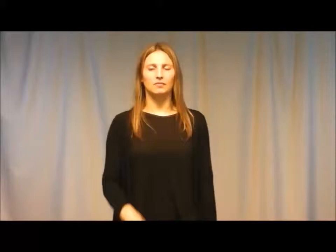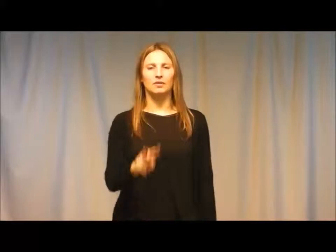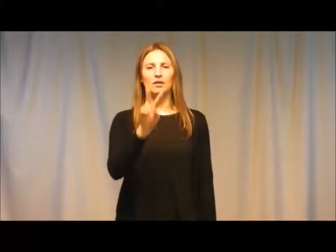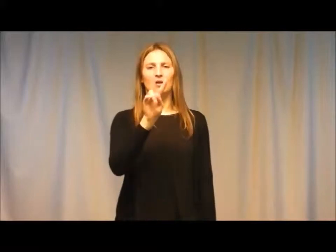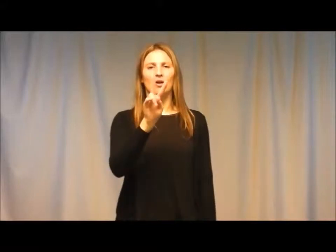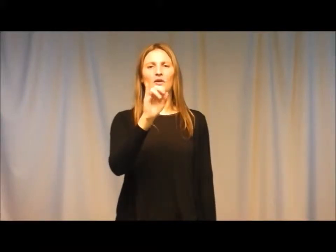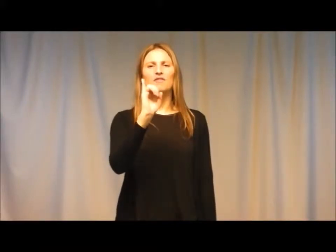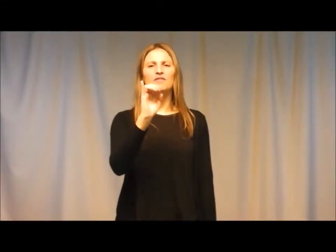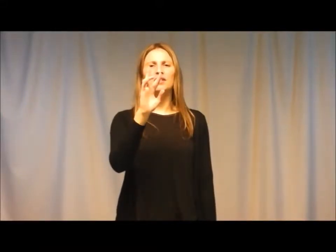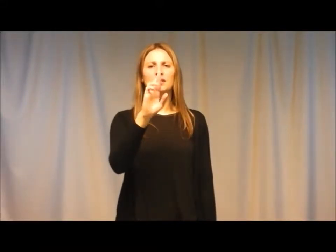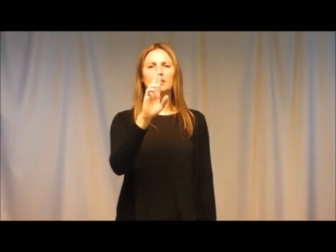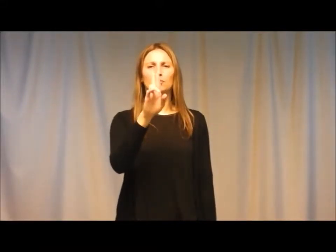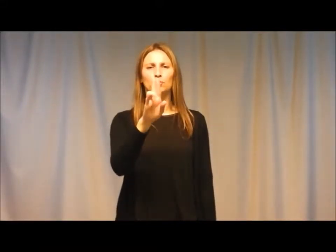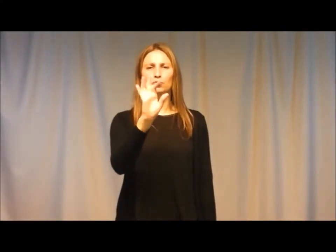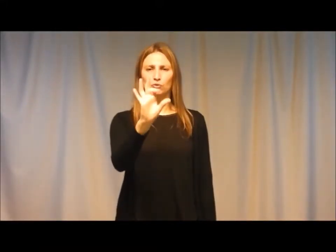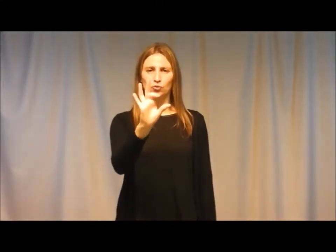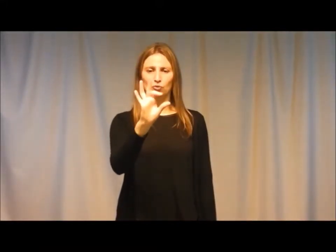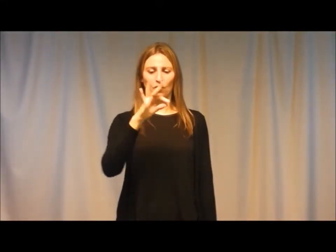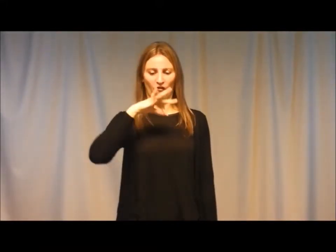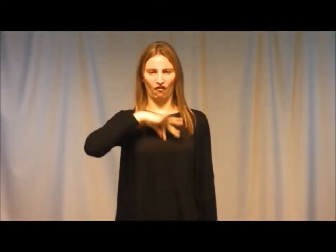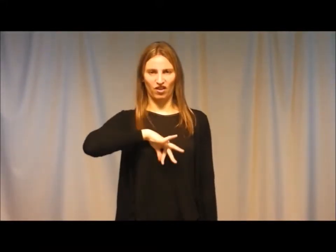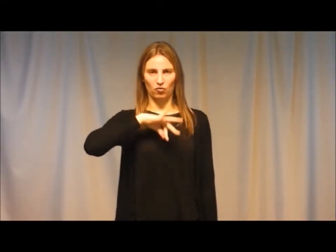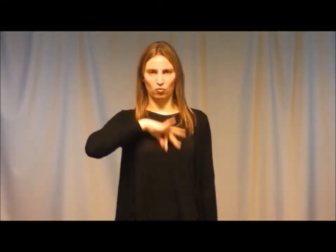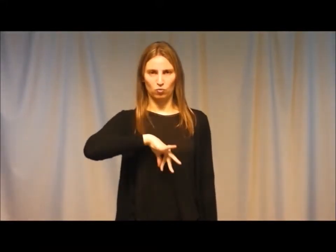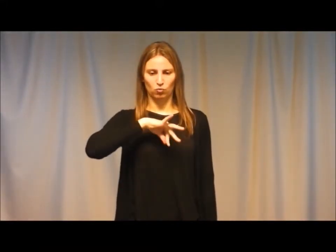VIRUS